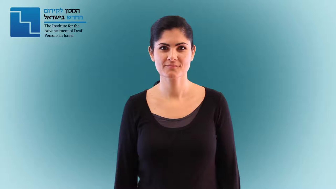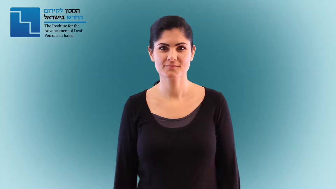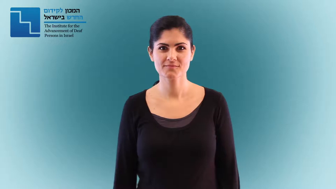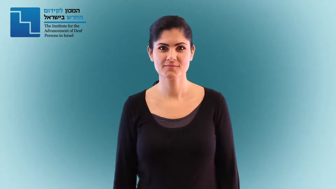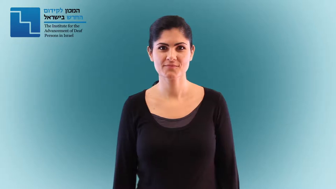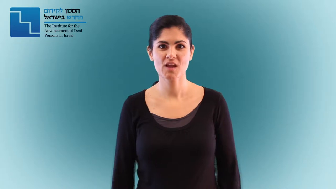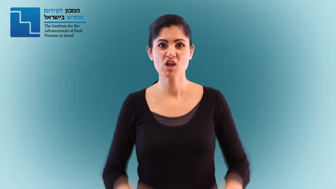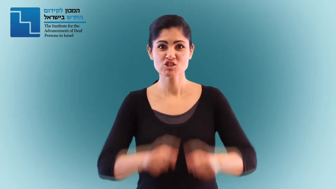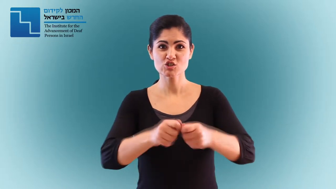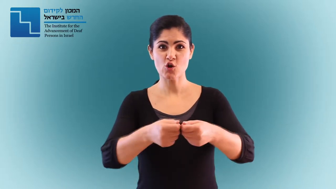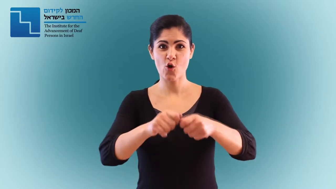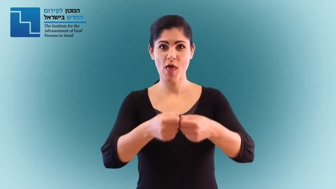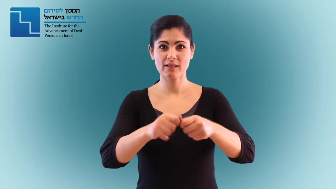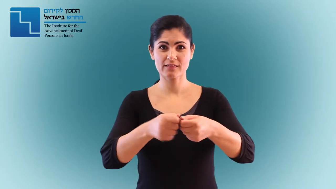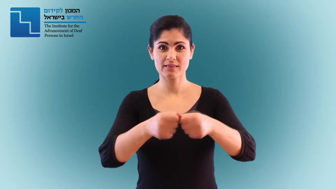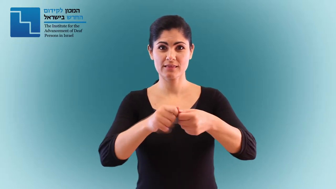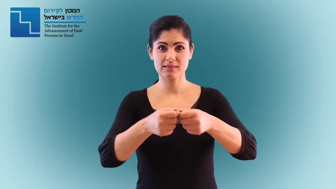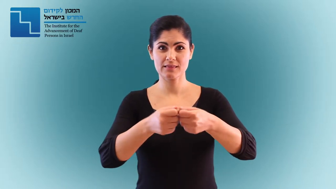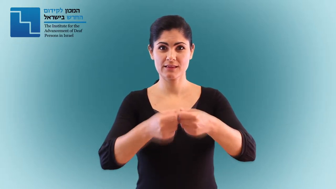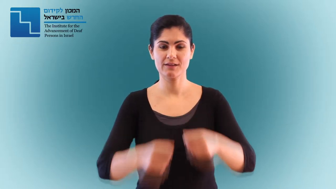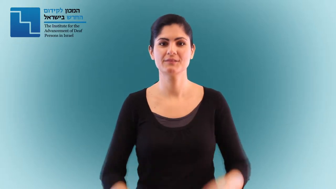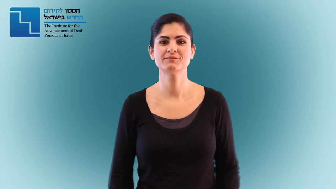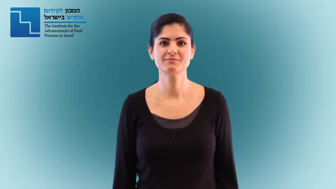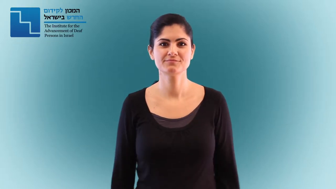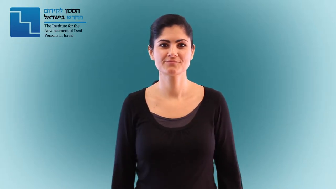שוקולד